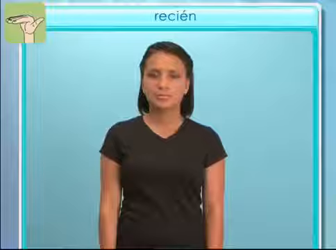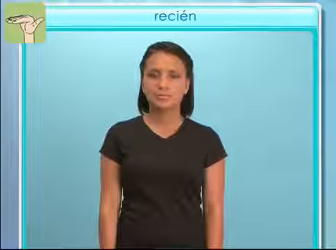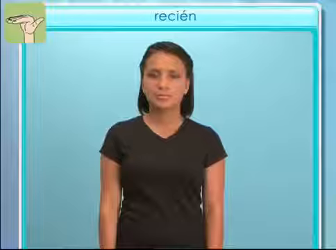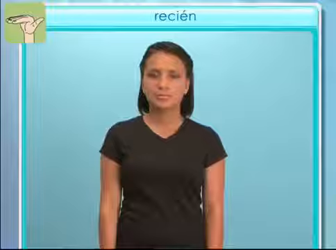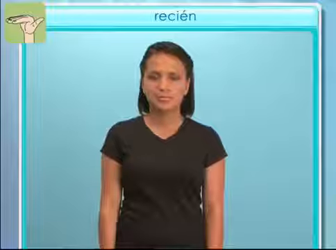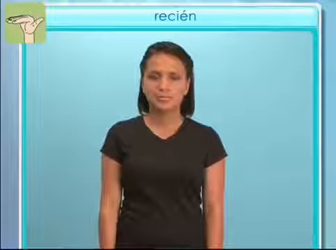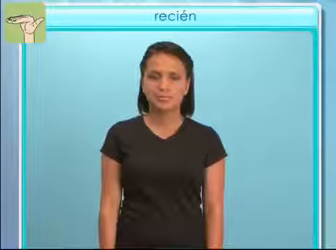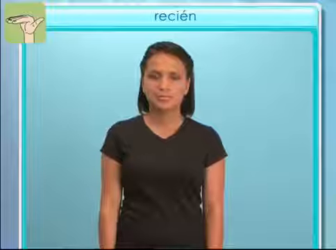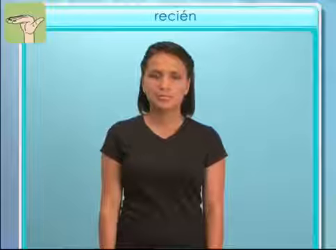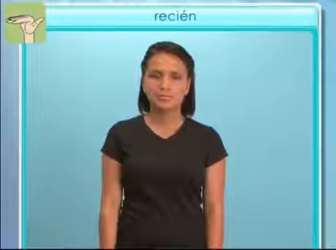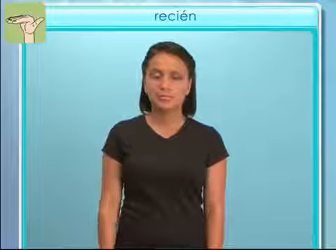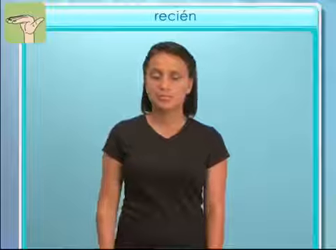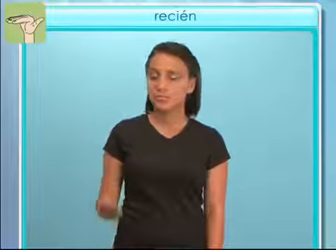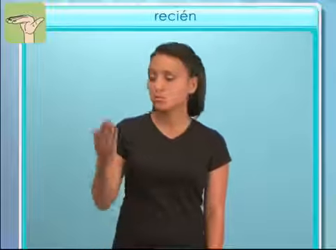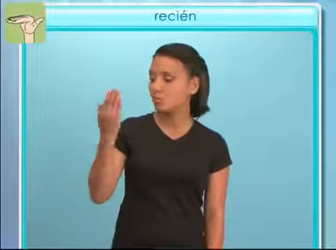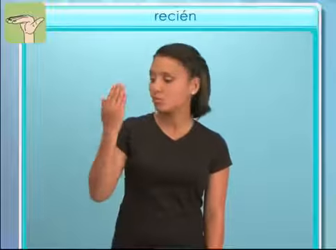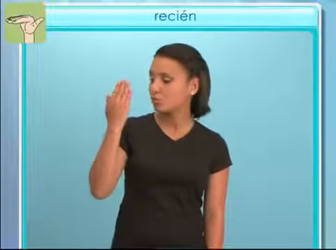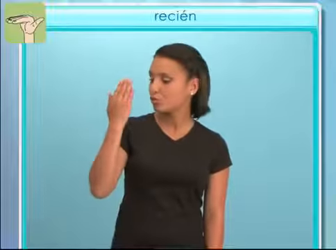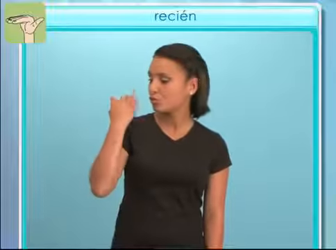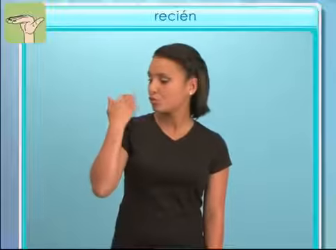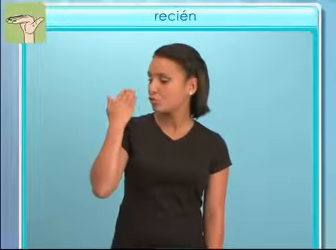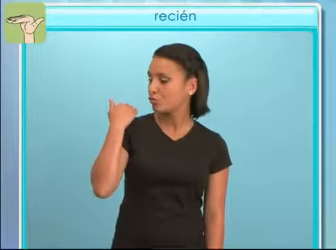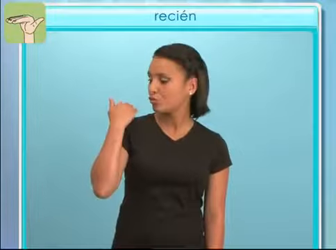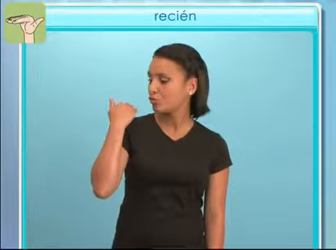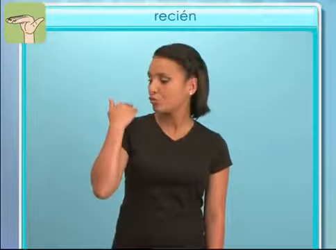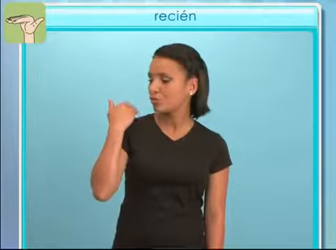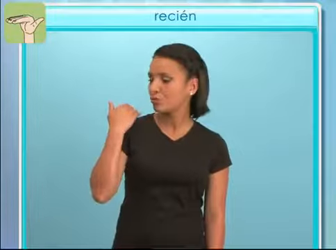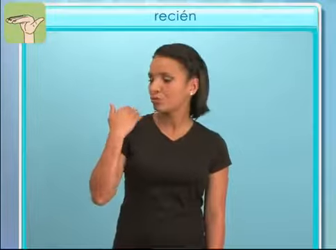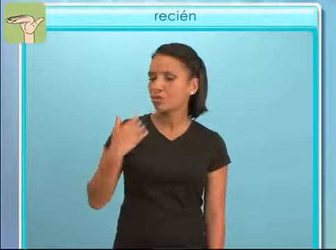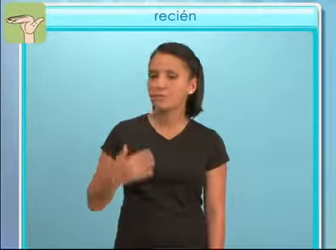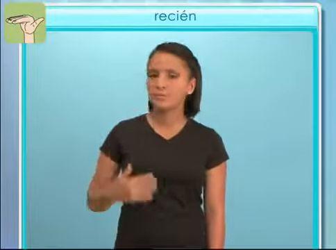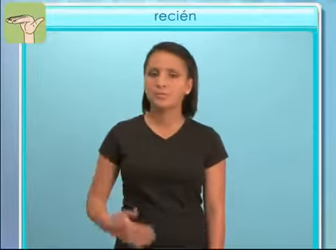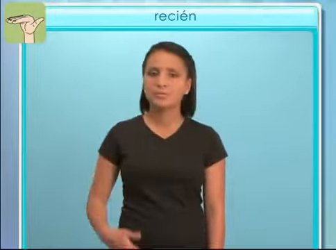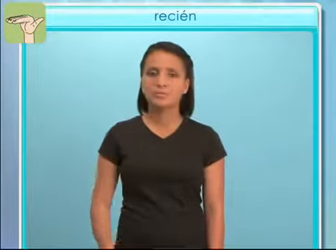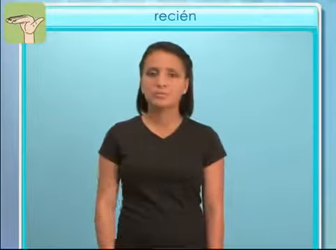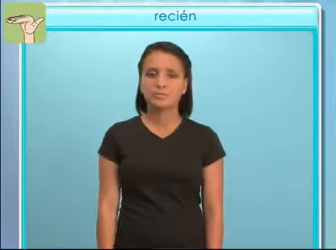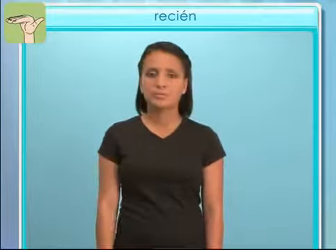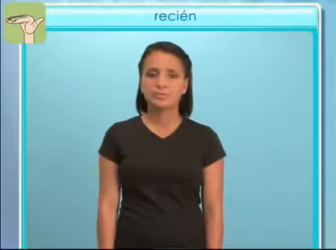RECIEN